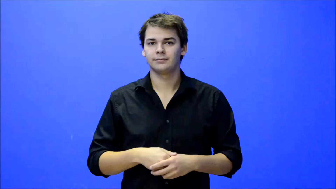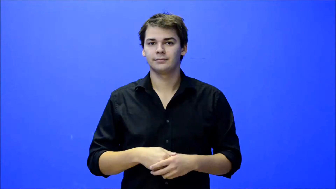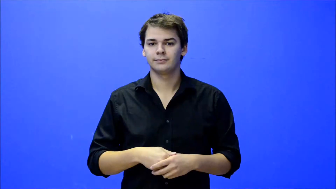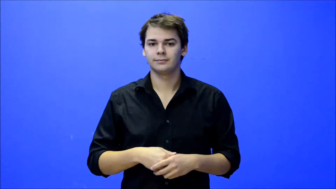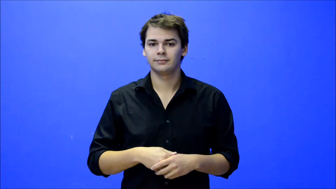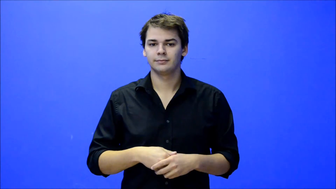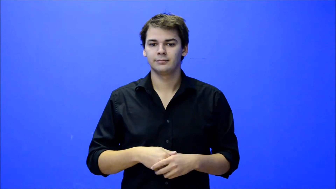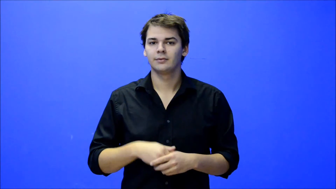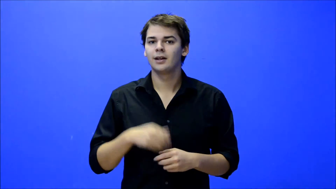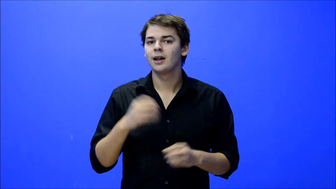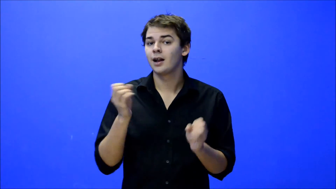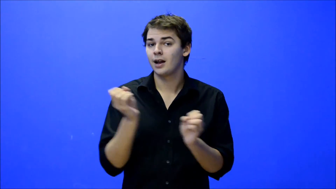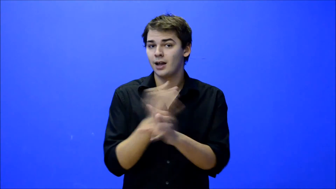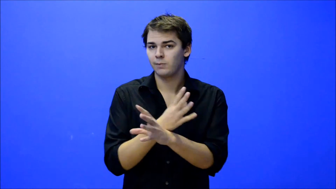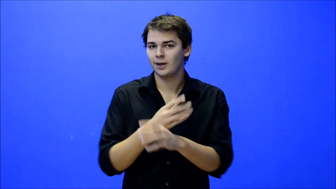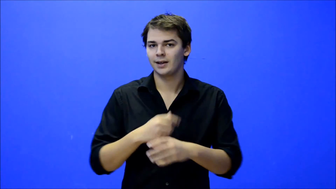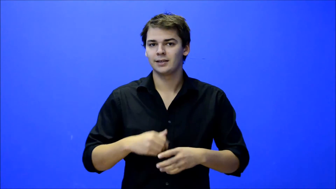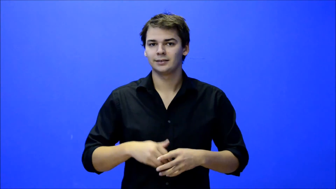Liberec